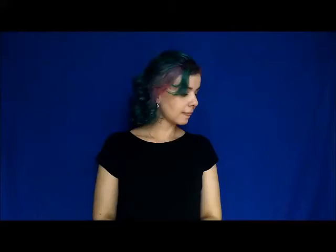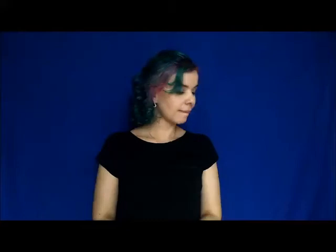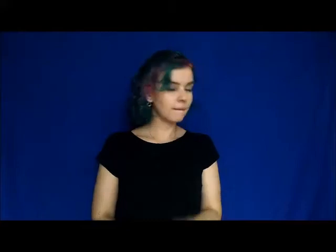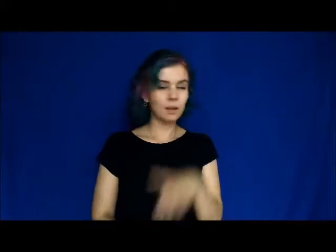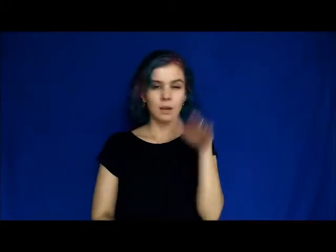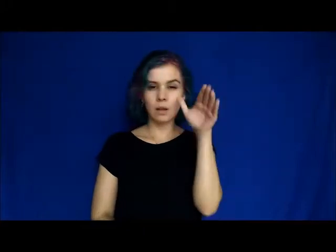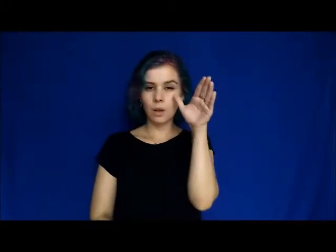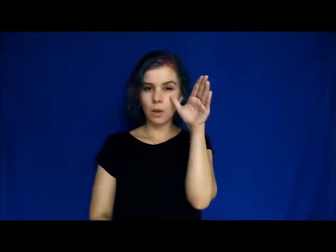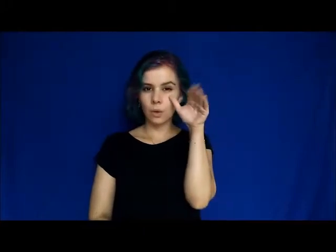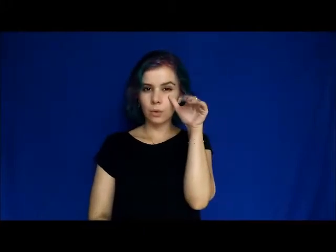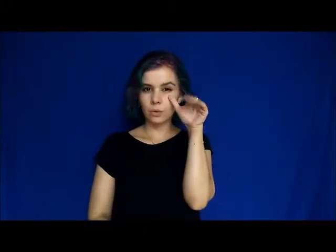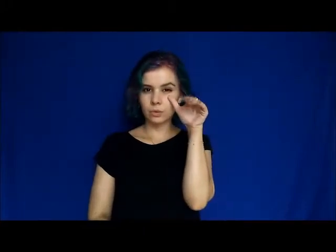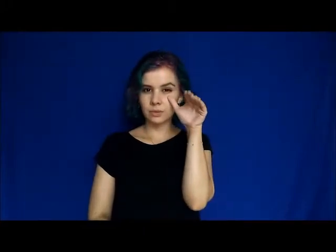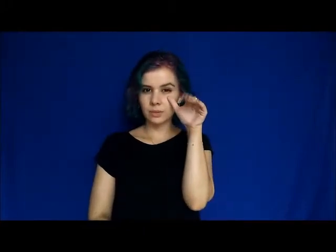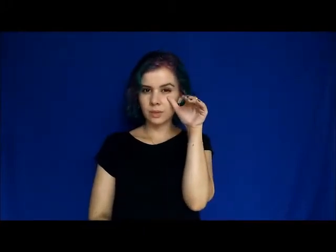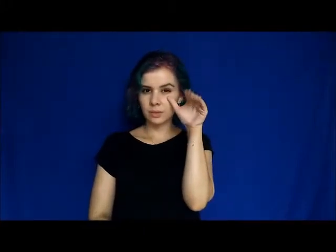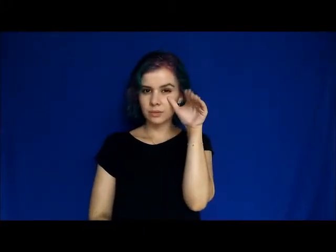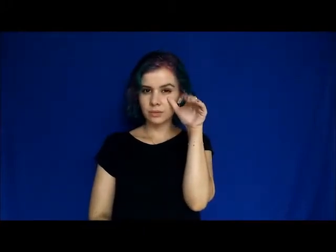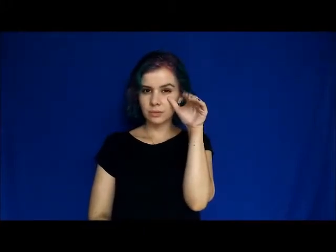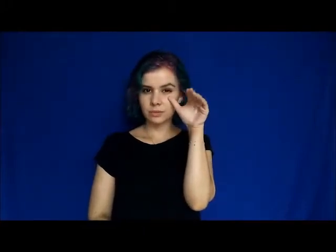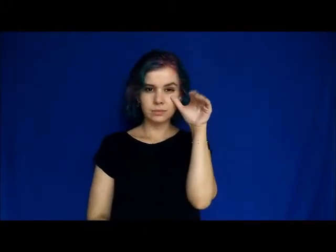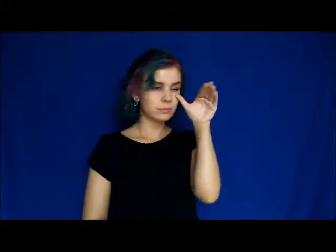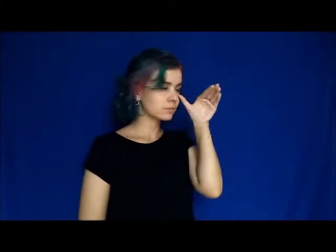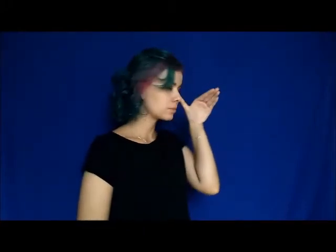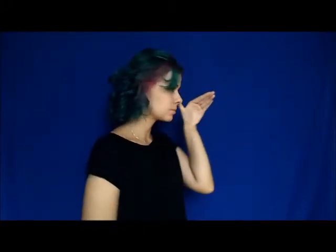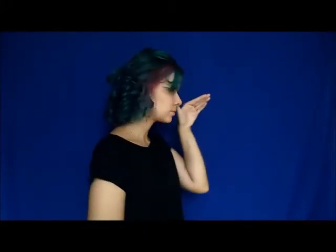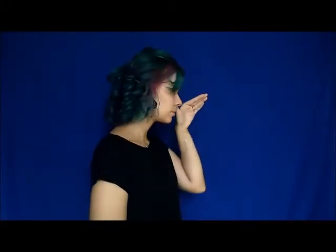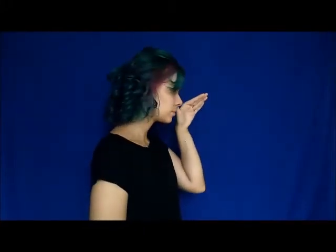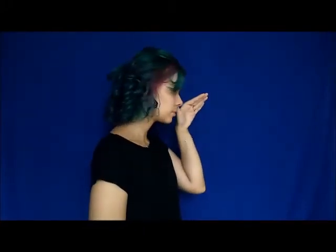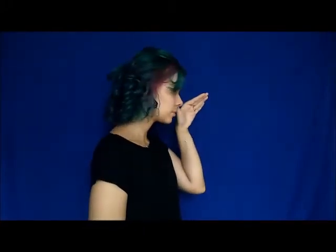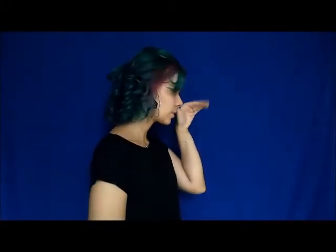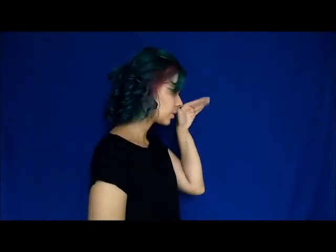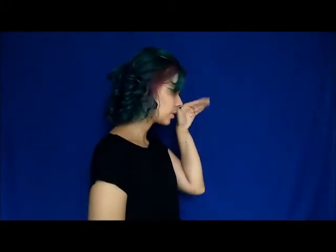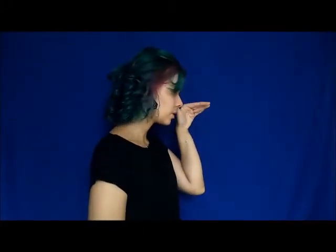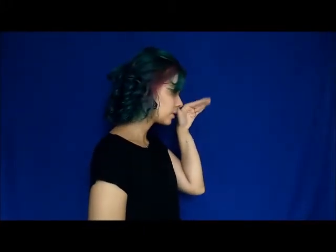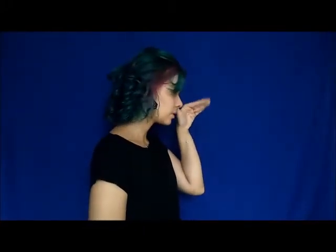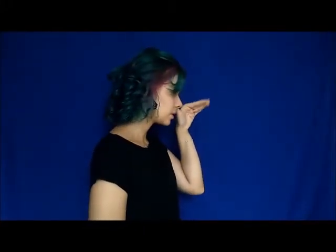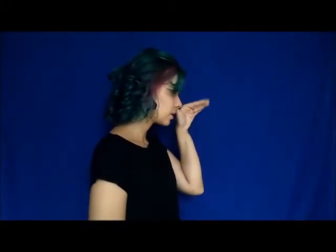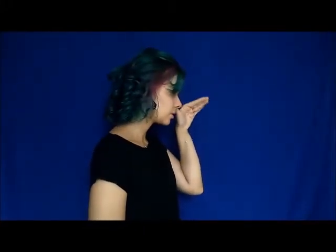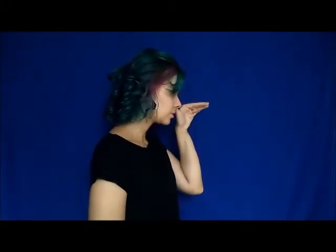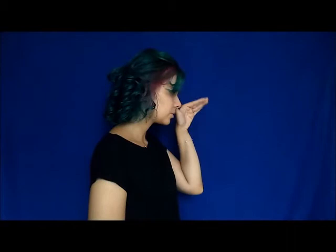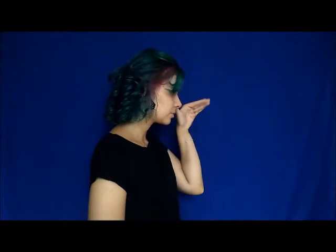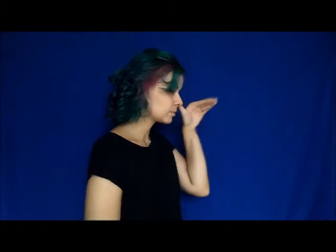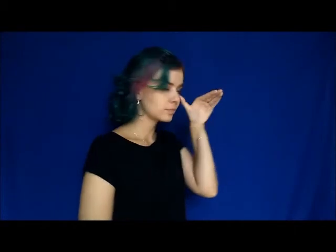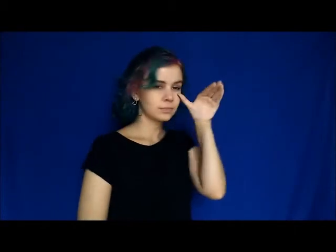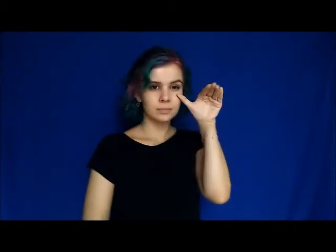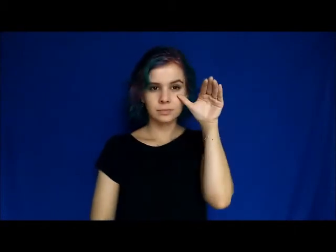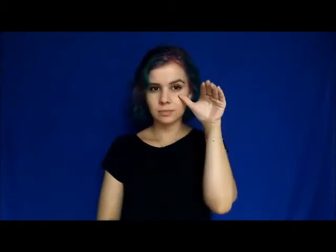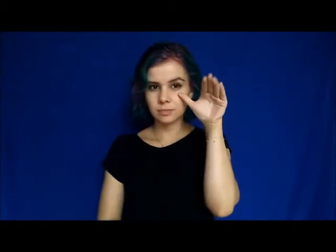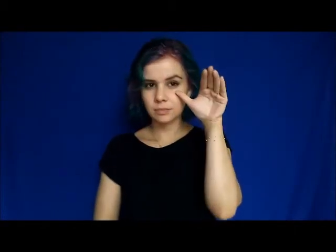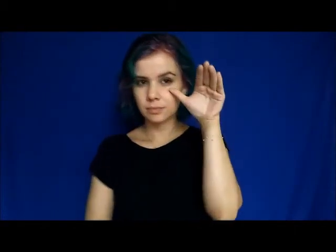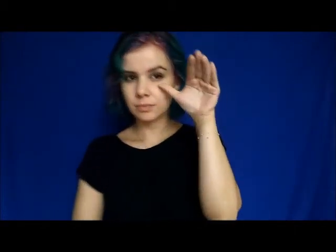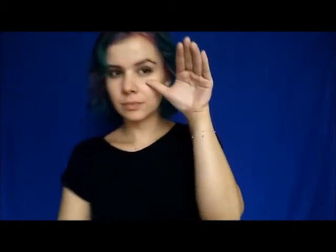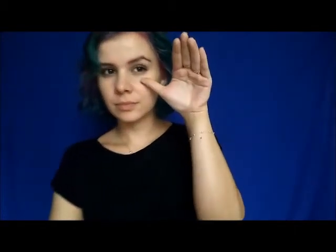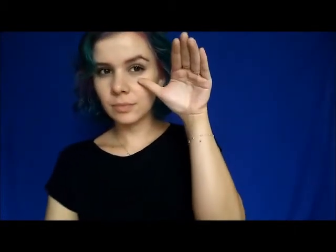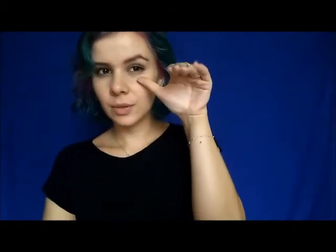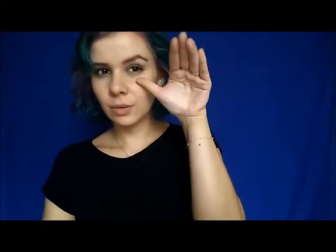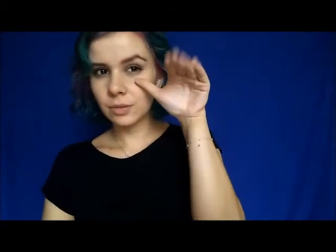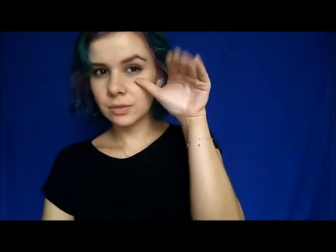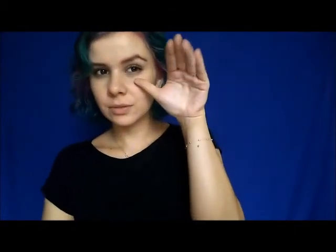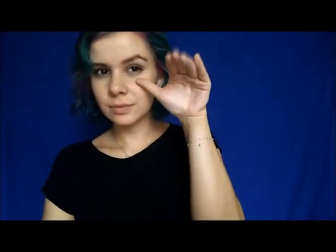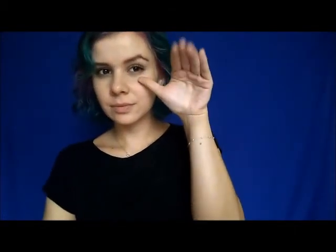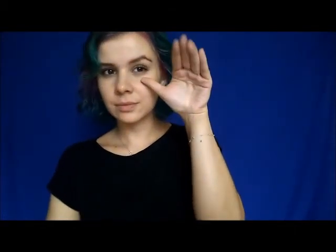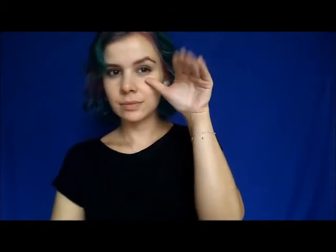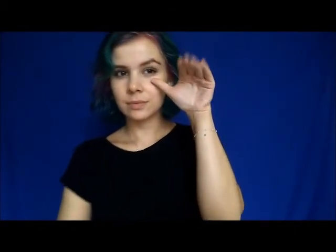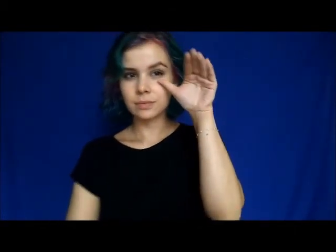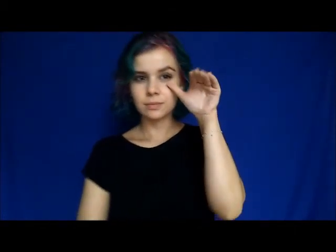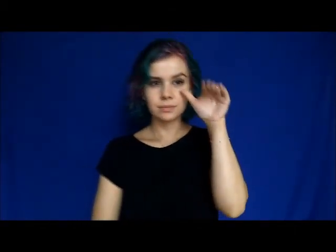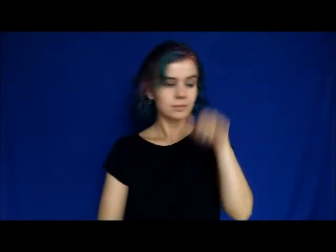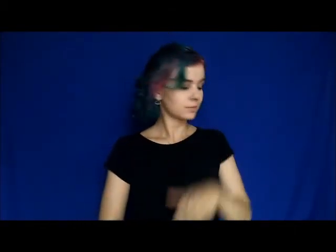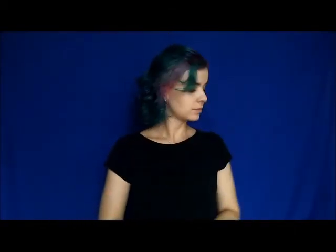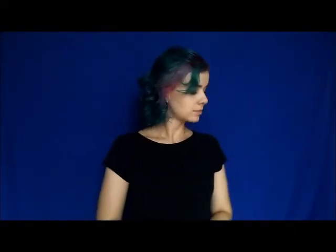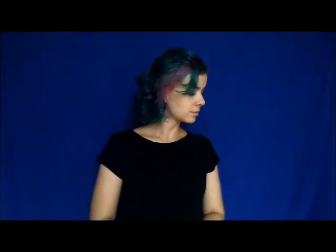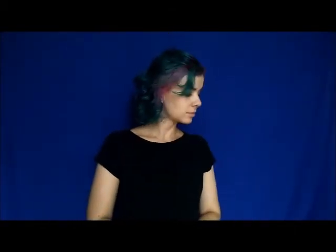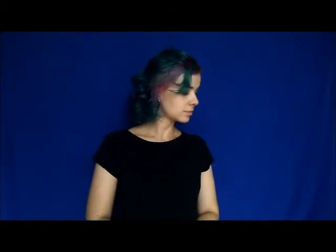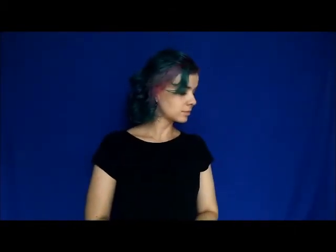Curiosidade